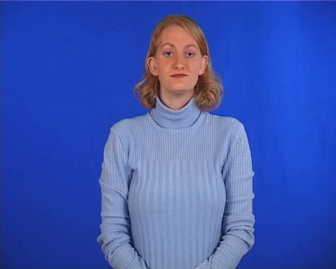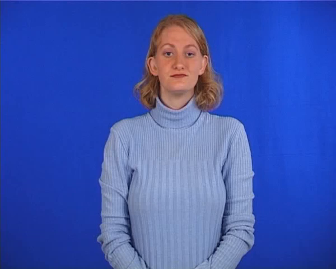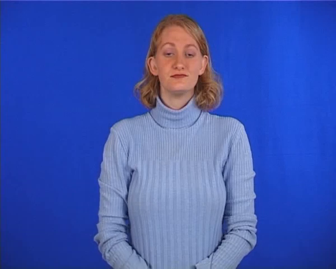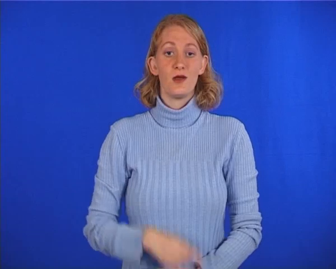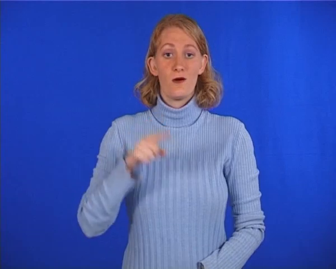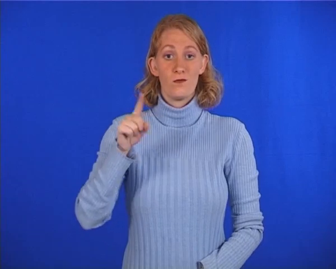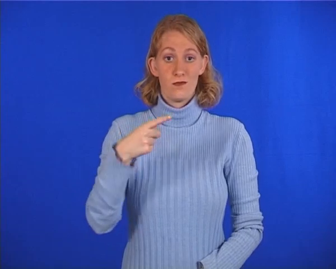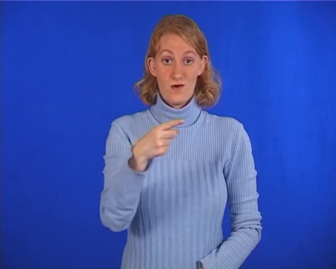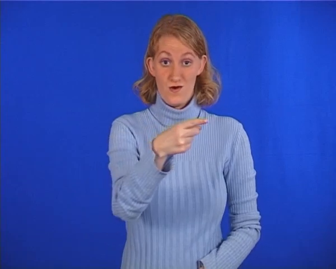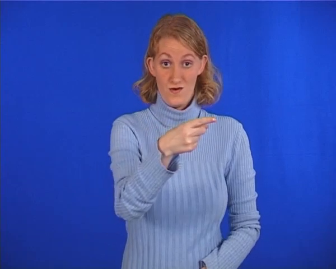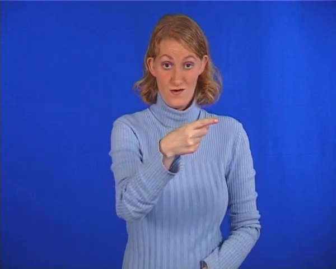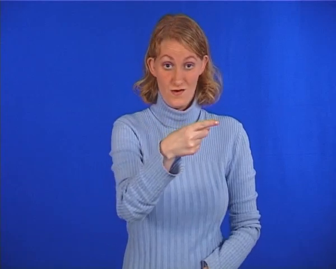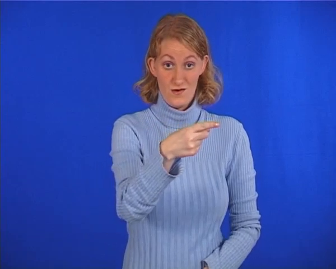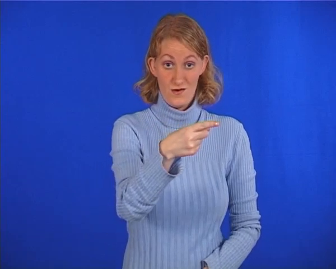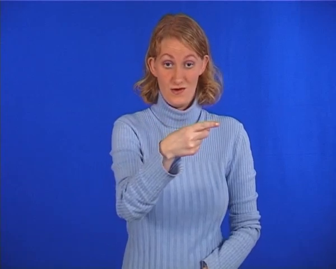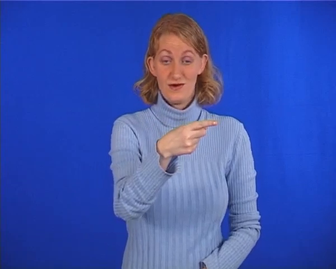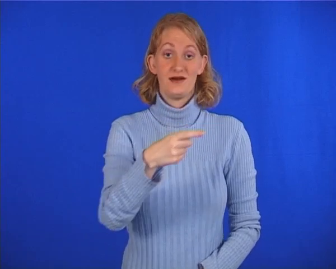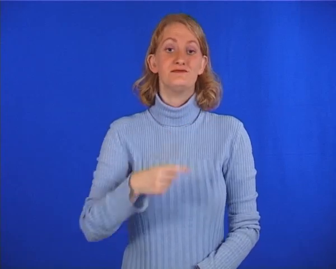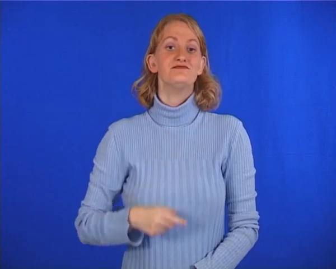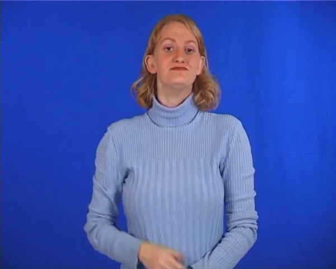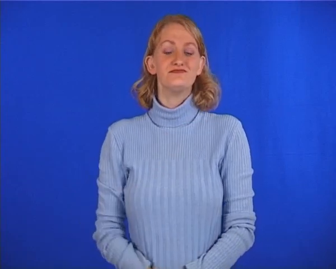bor